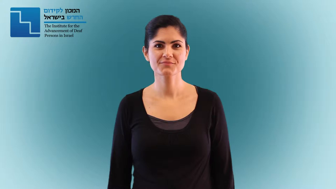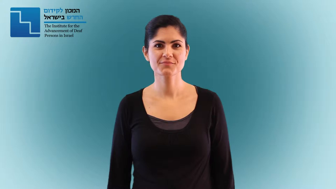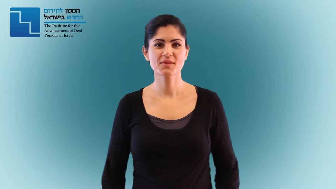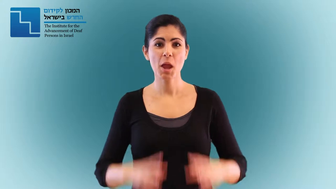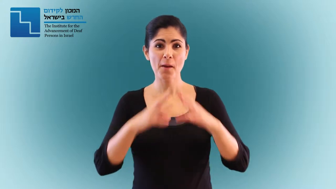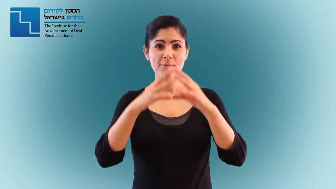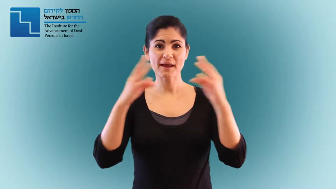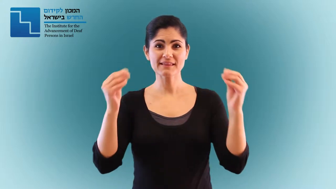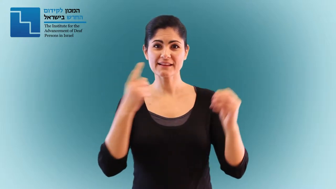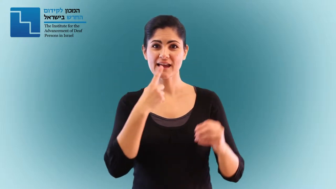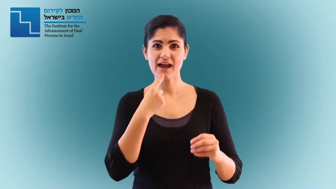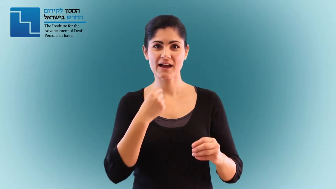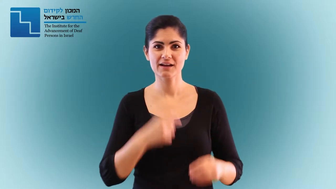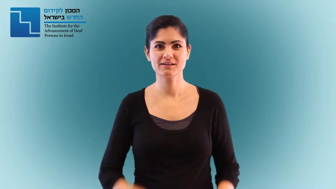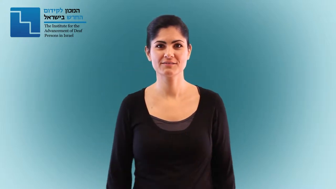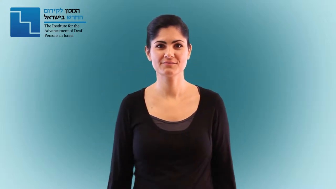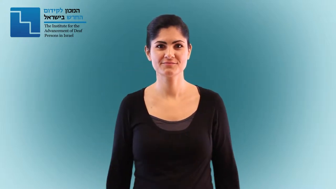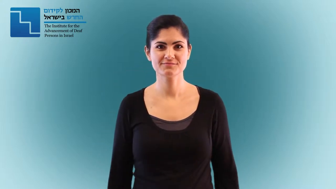בטטה